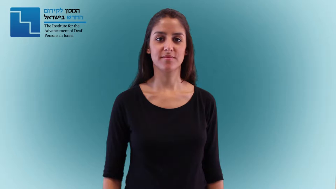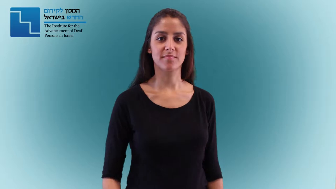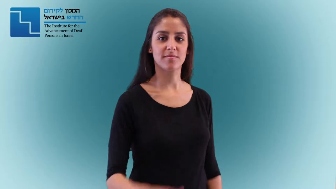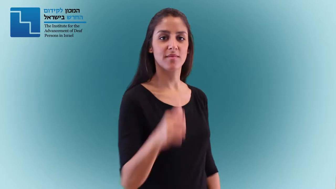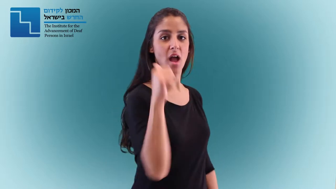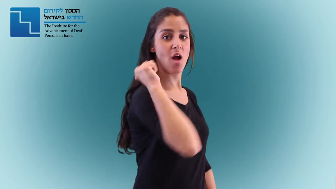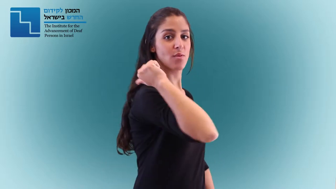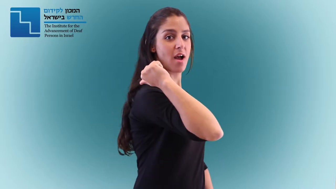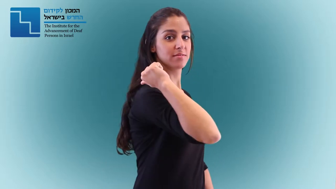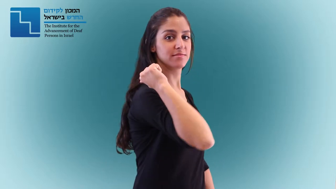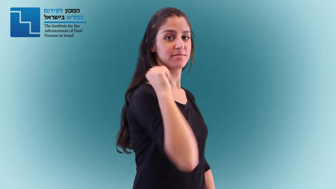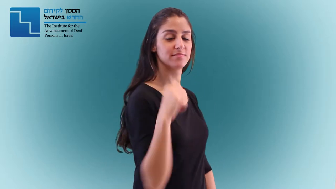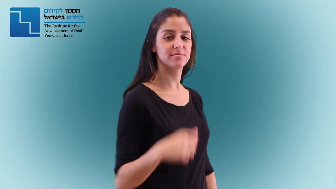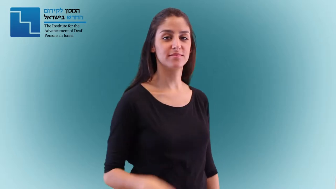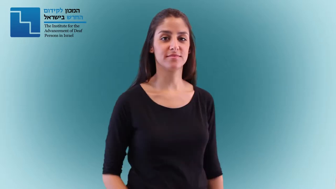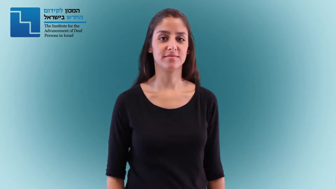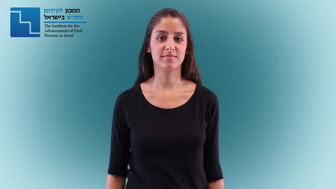אחורה